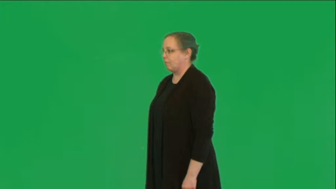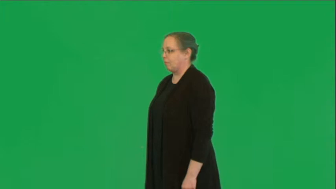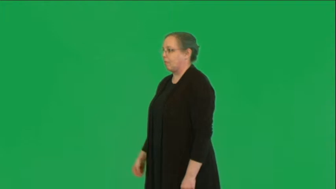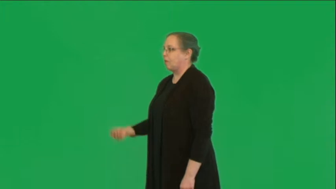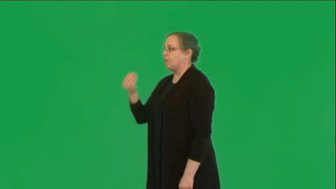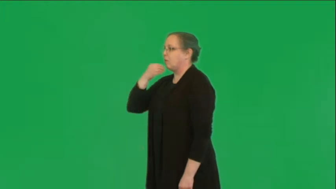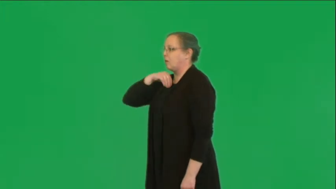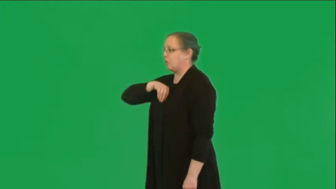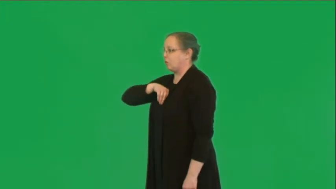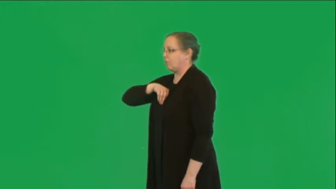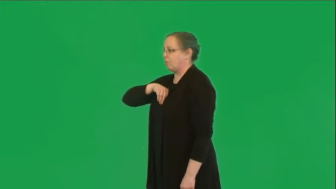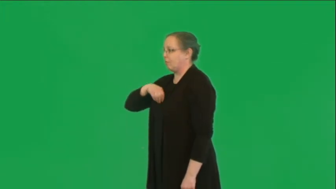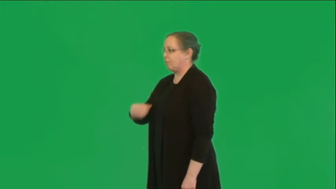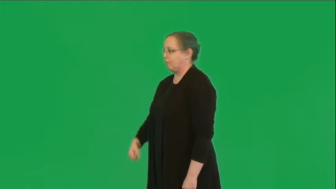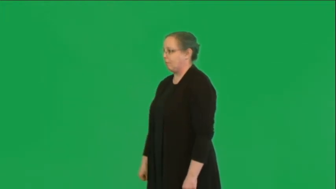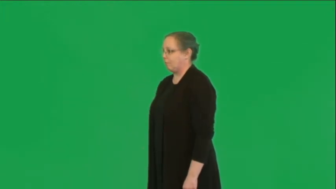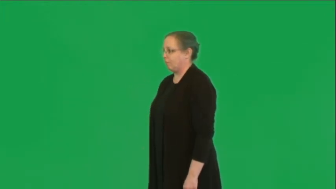zjeść